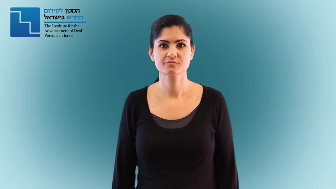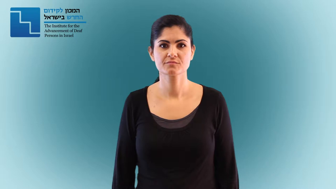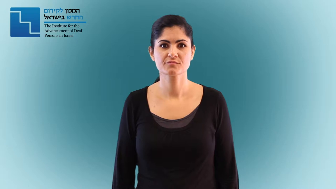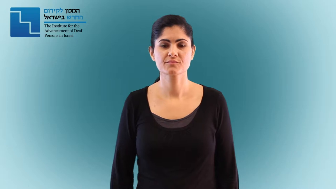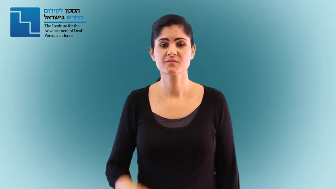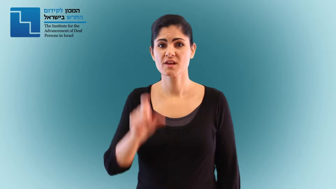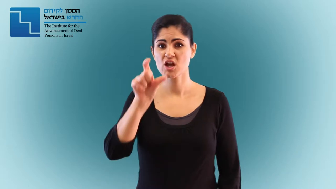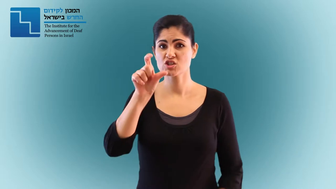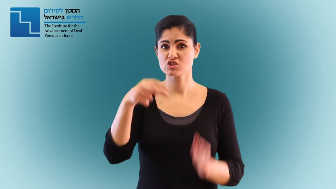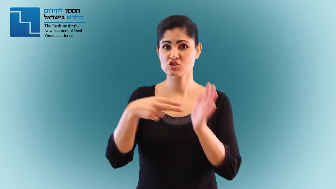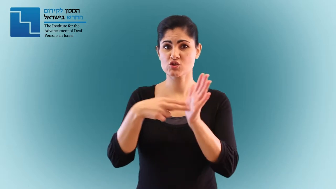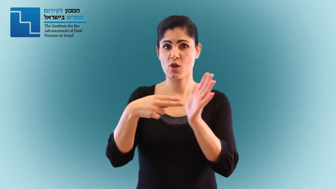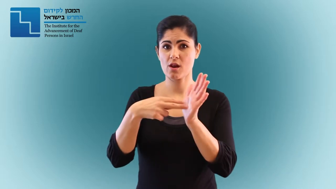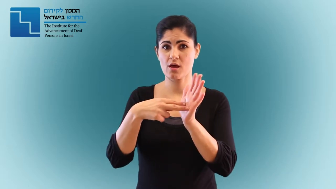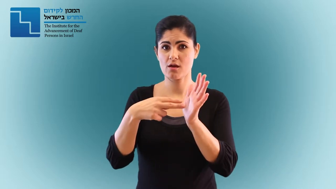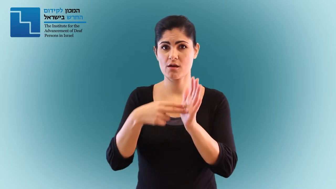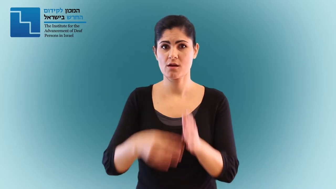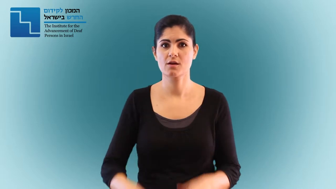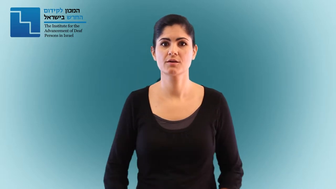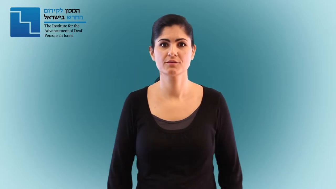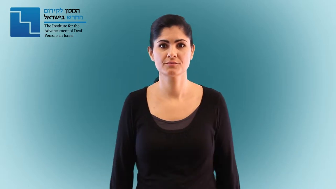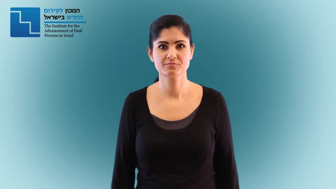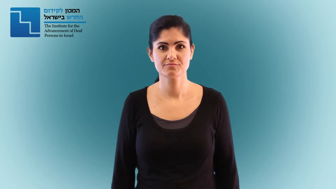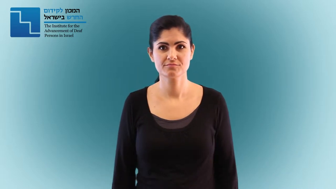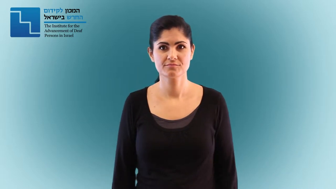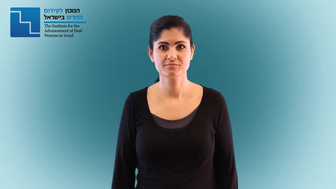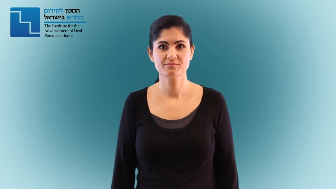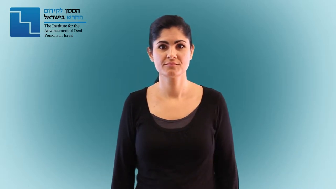סוללה